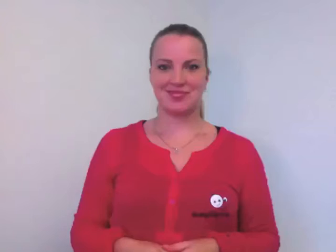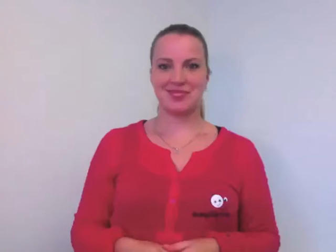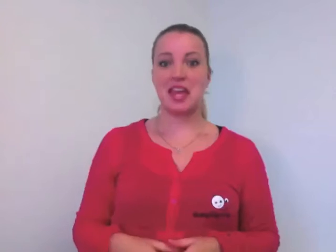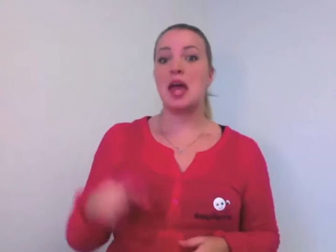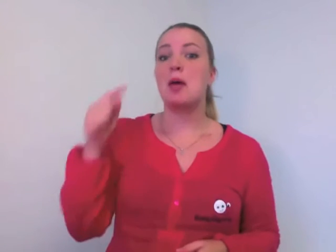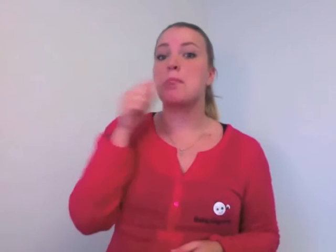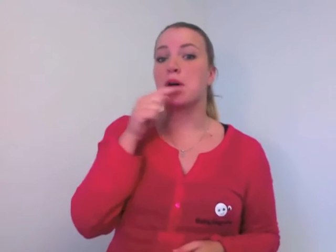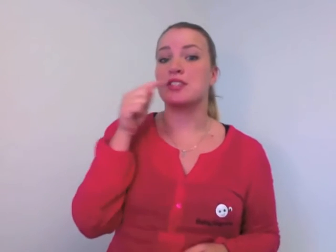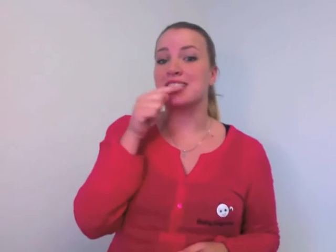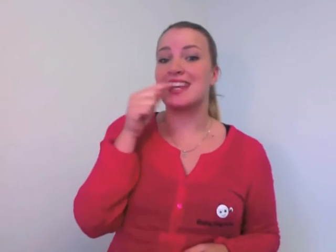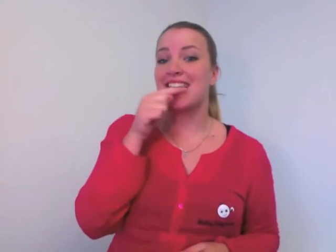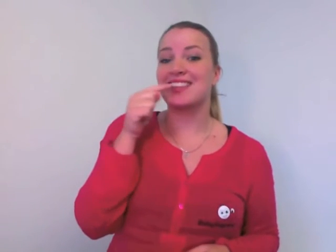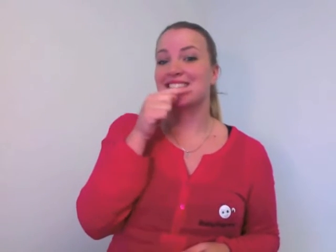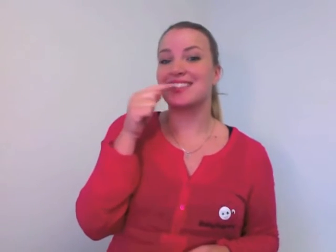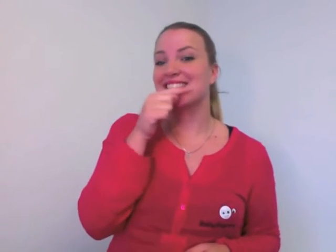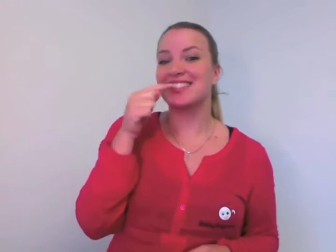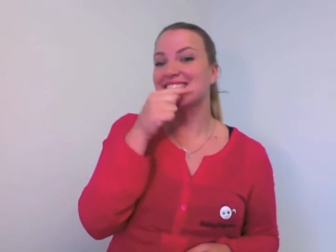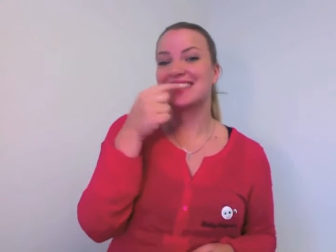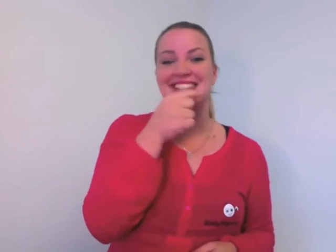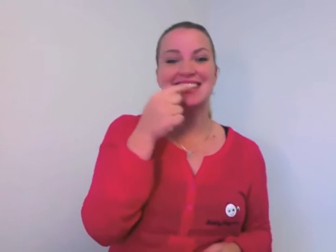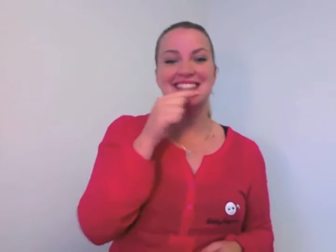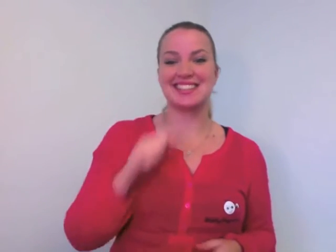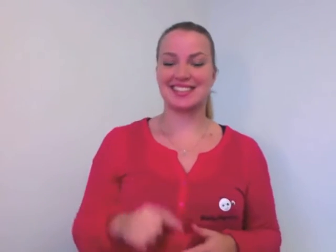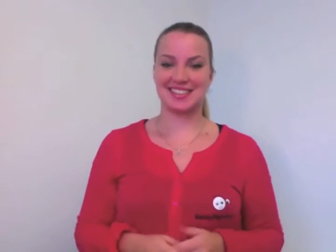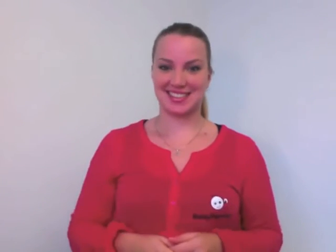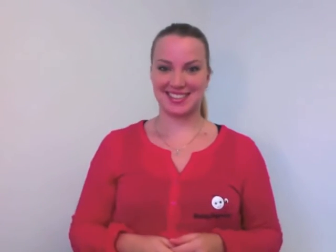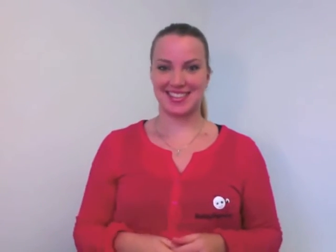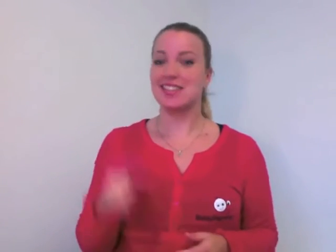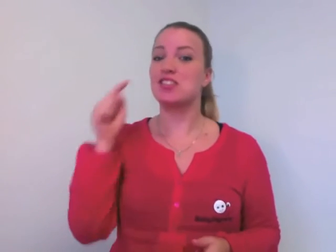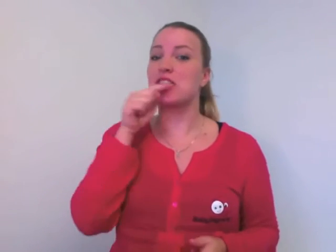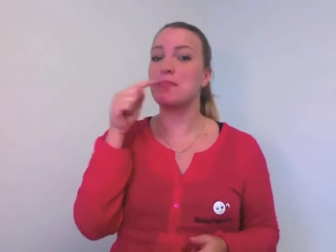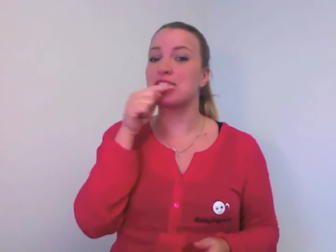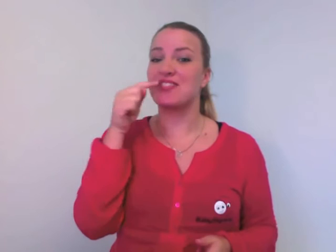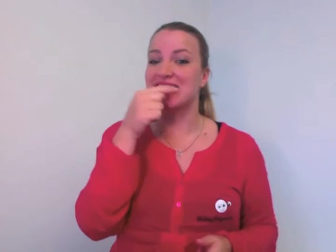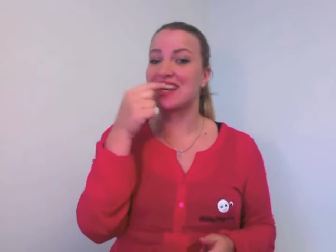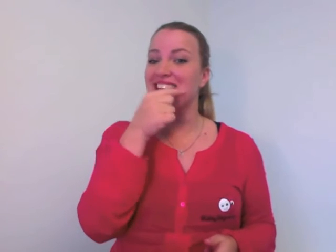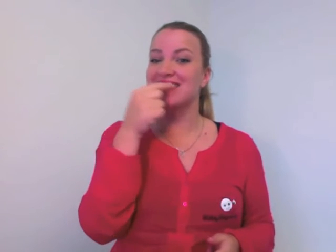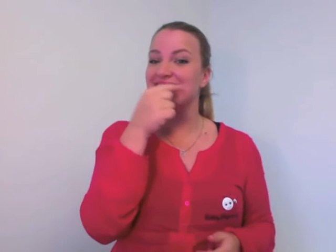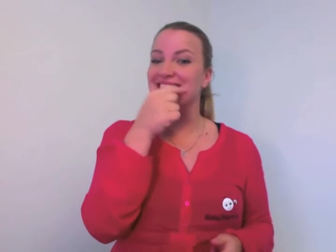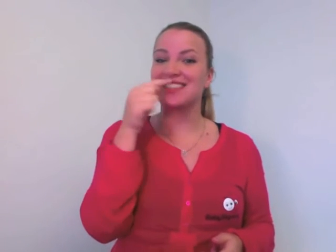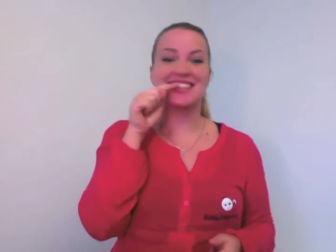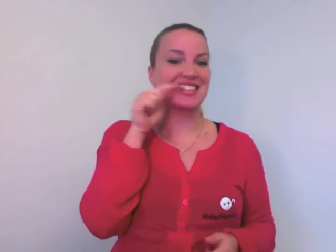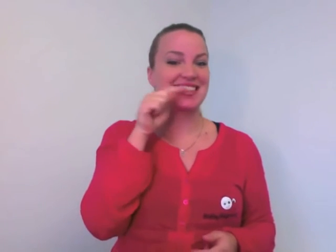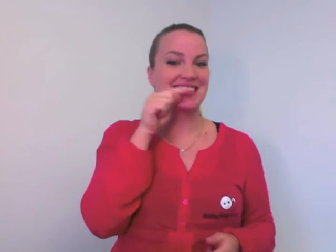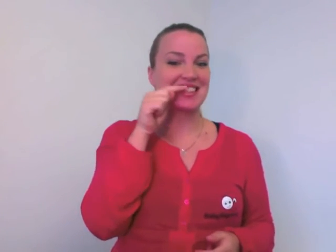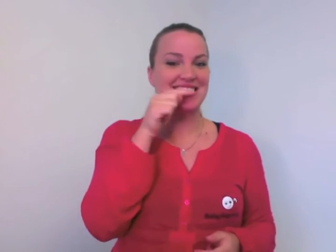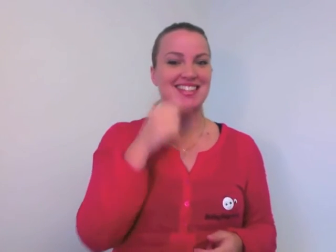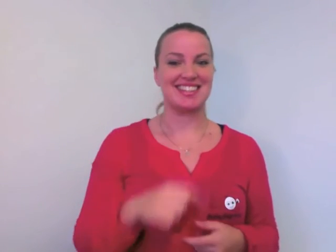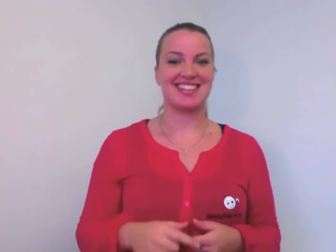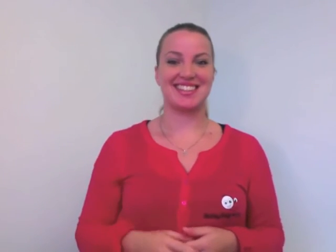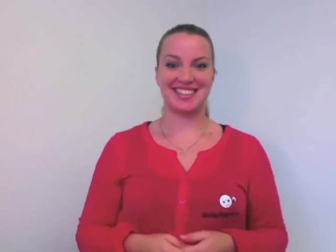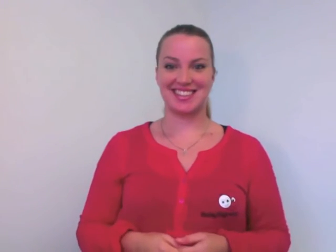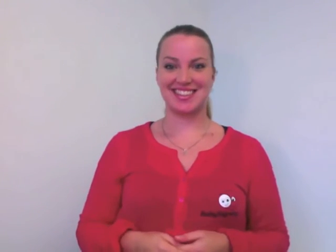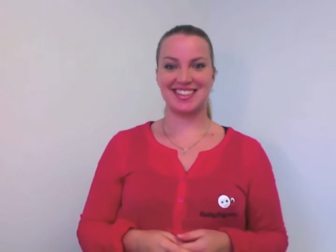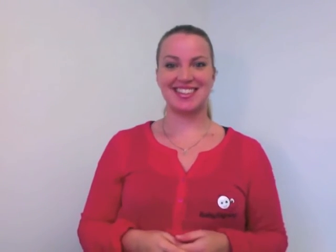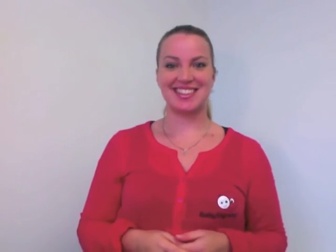at Børste tænder